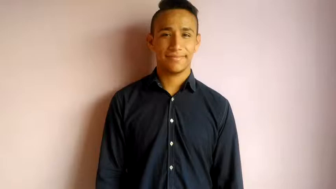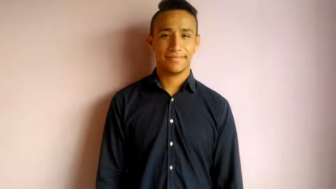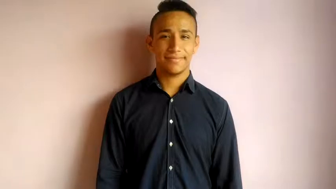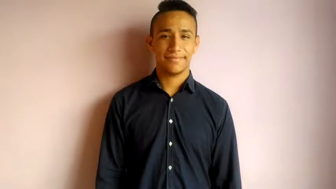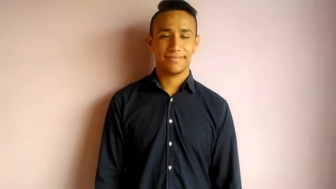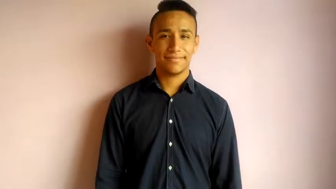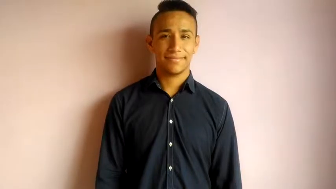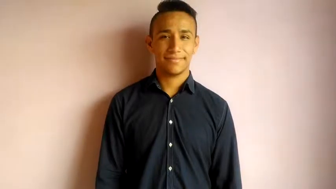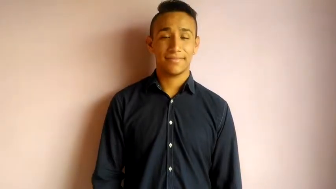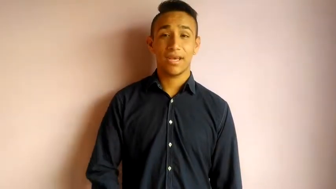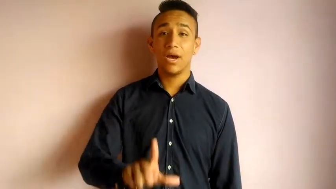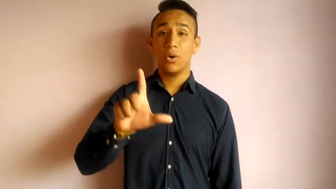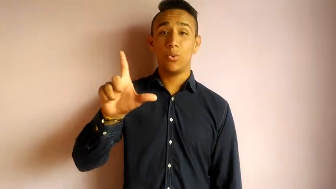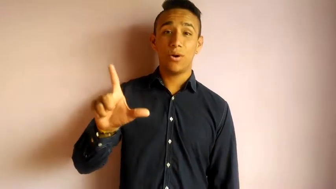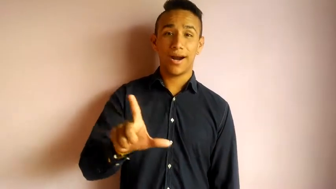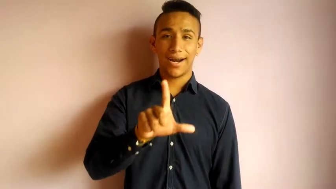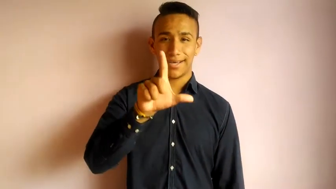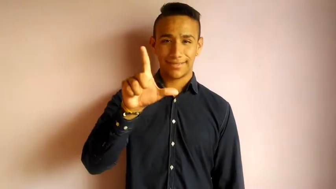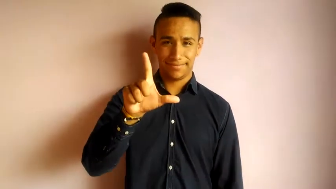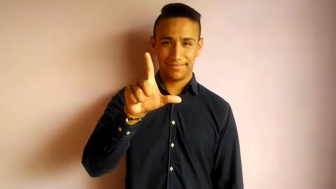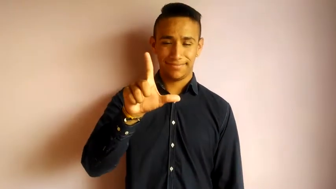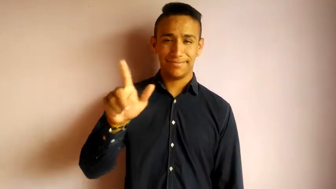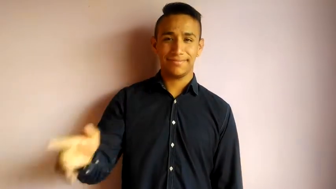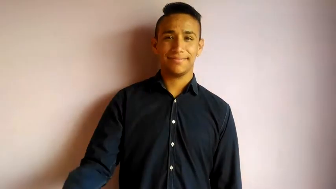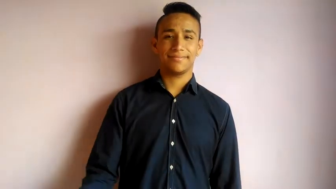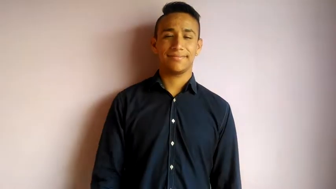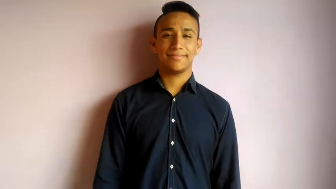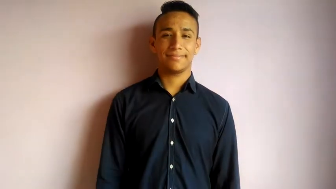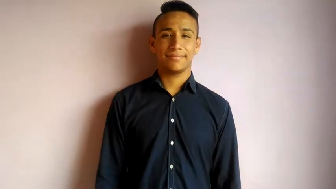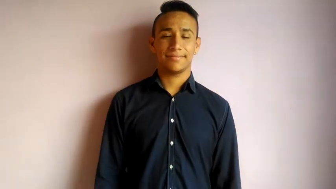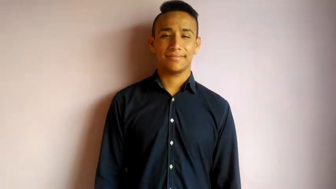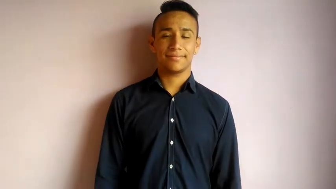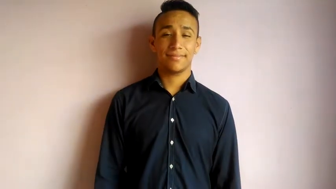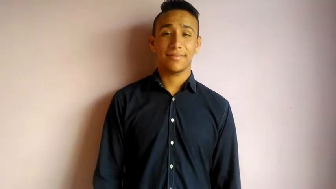lunes